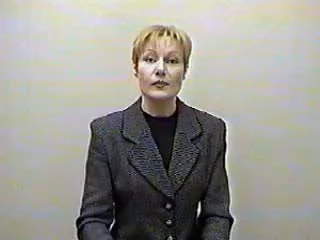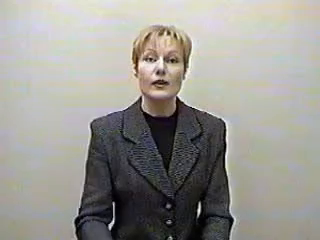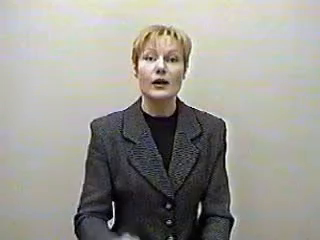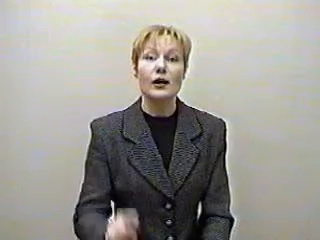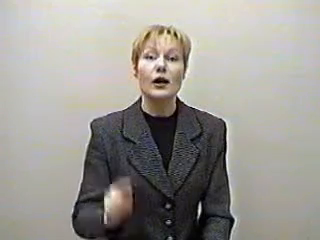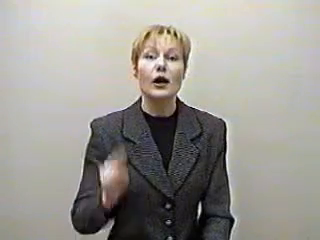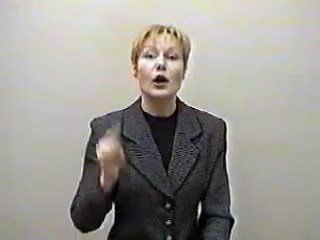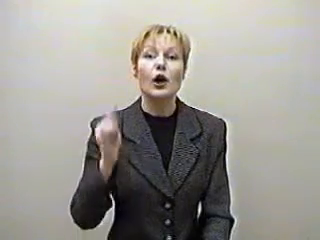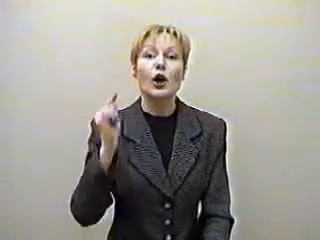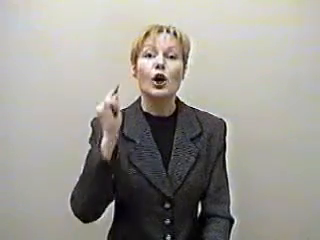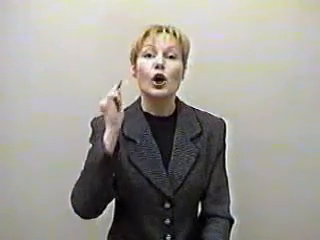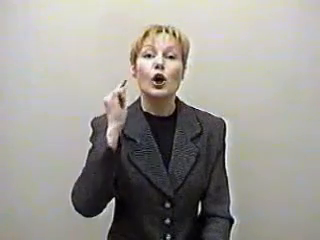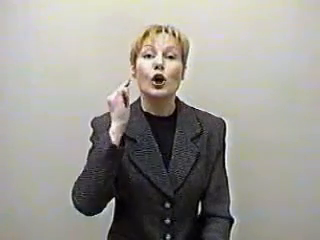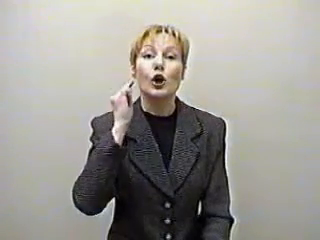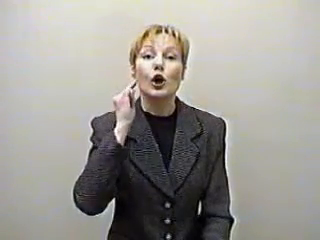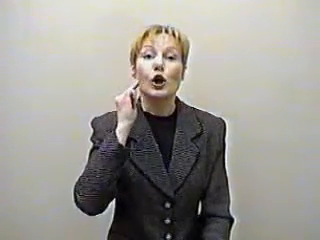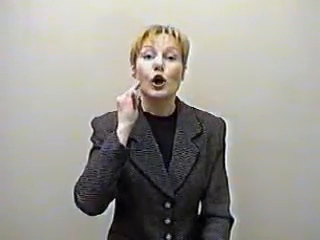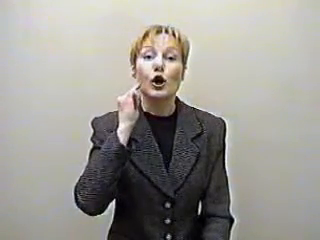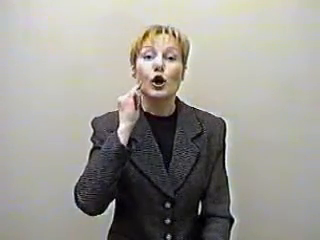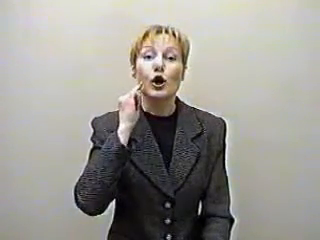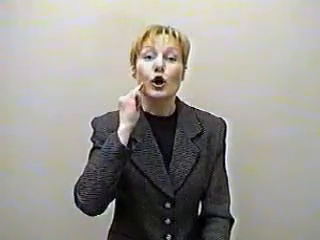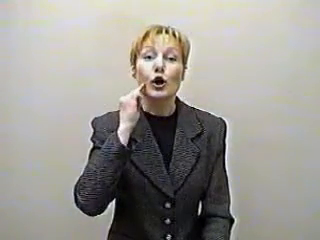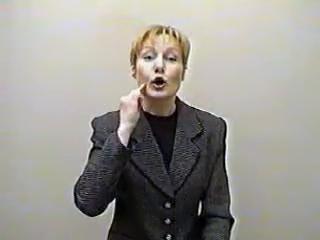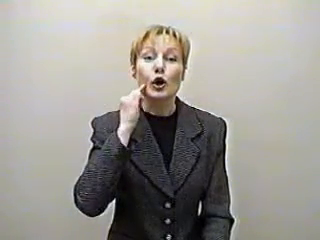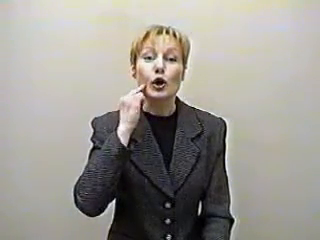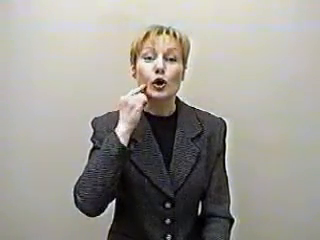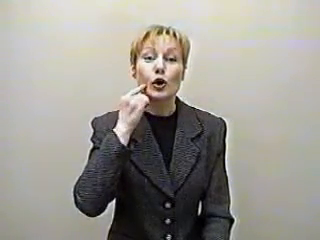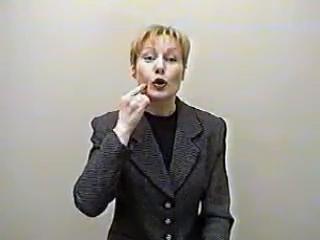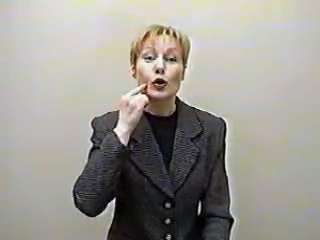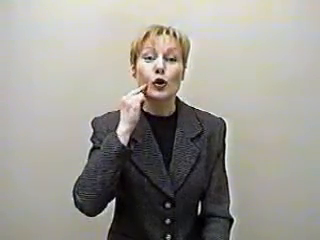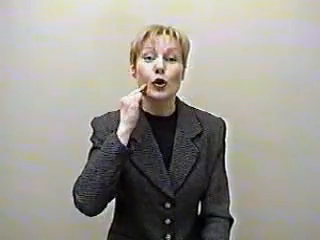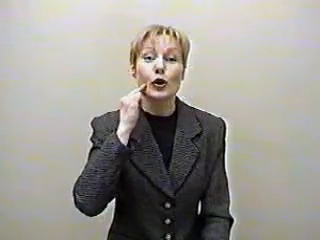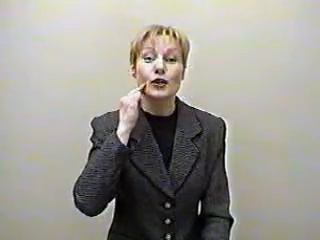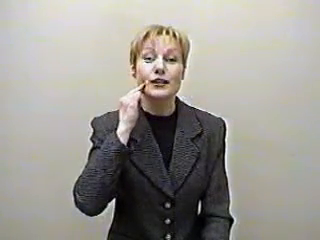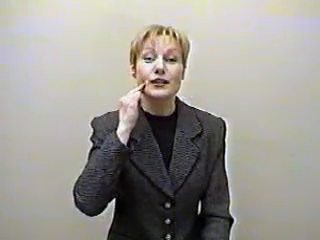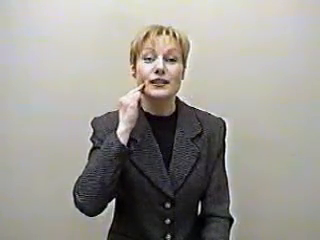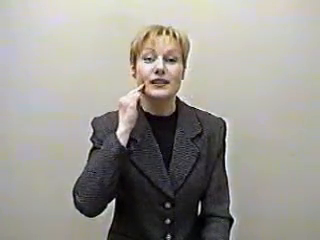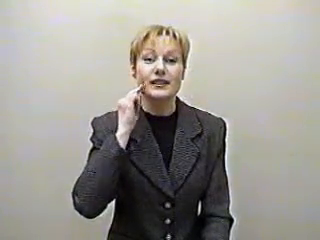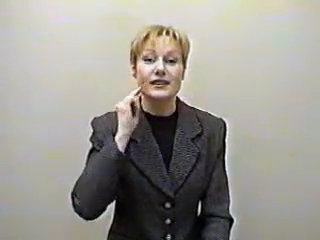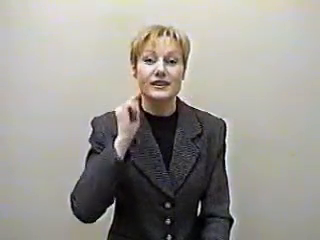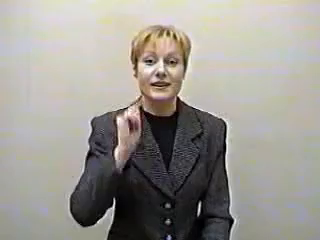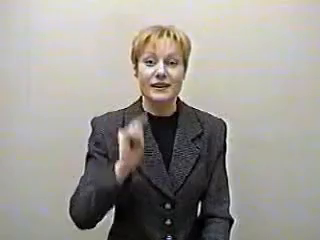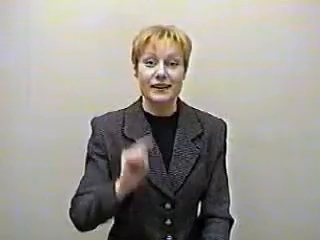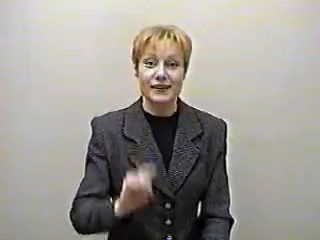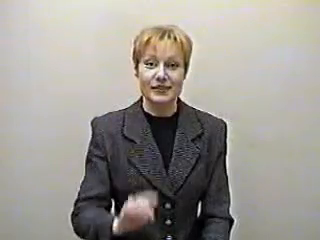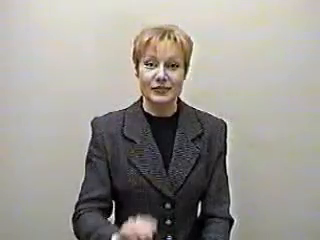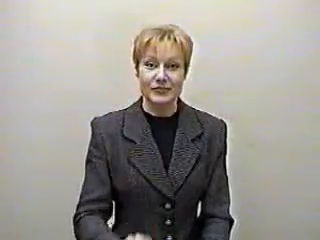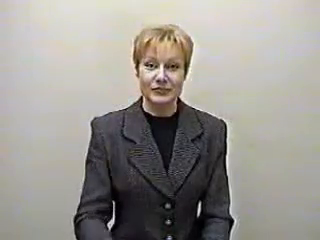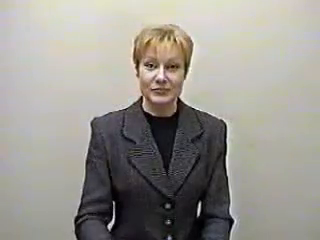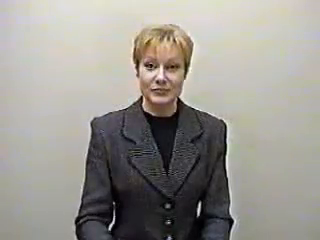родинка